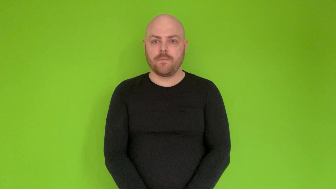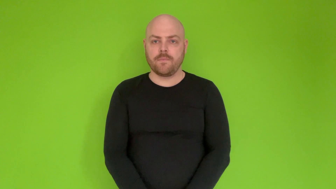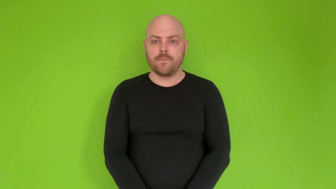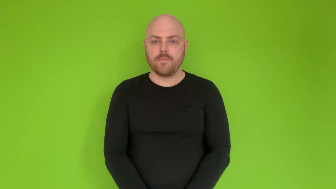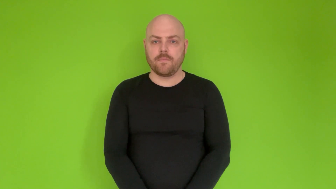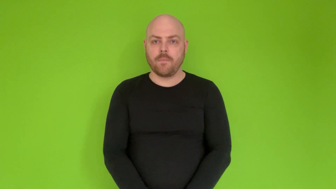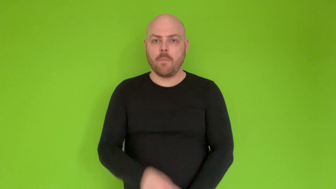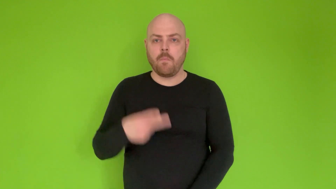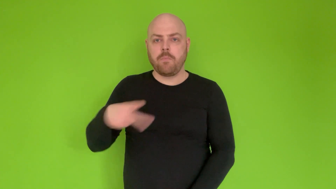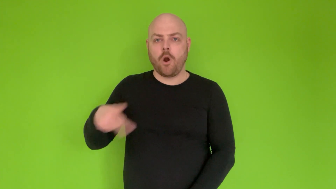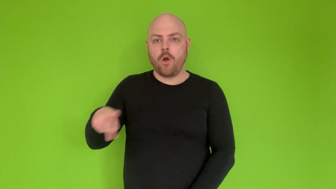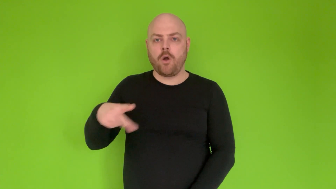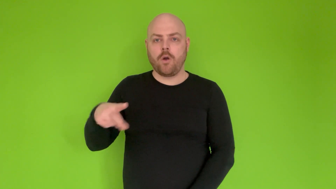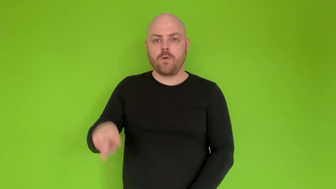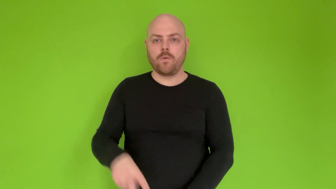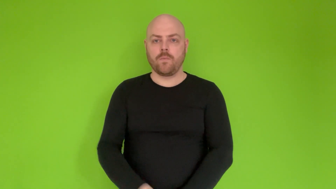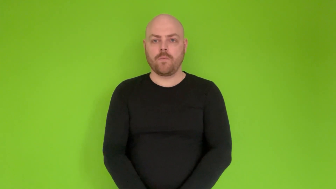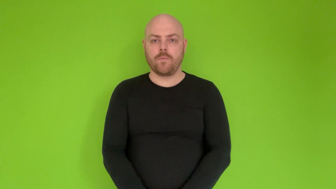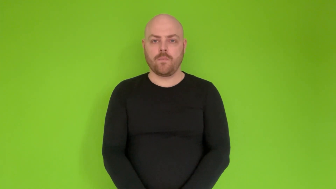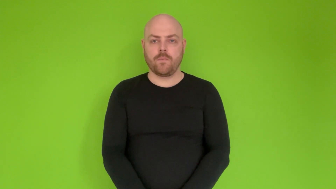Polleur